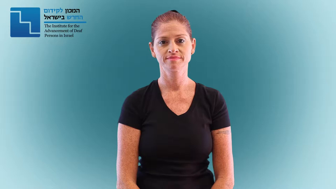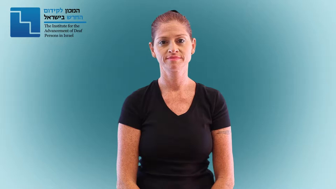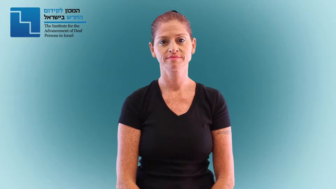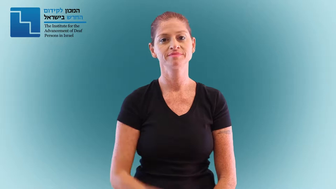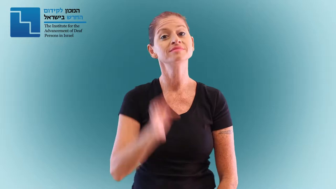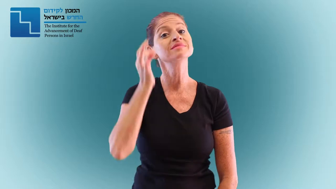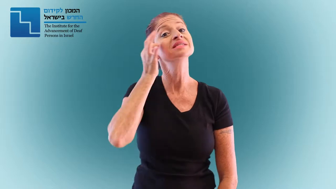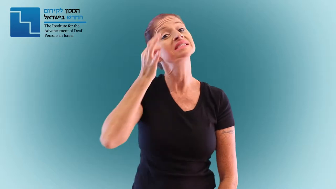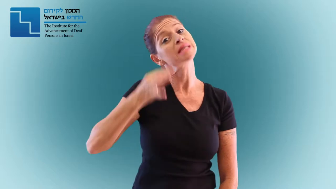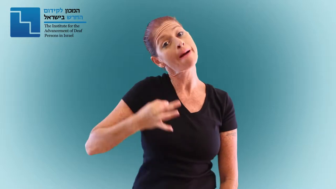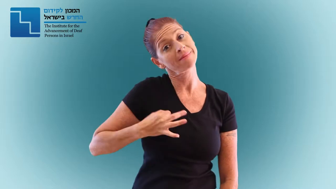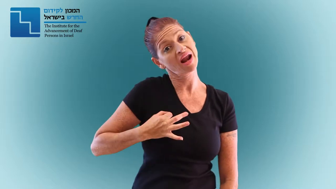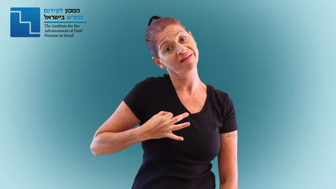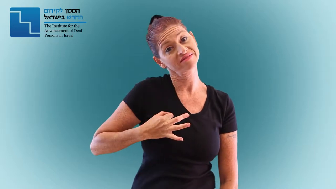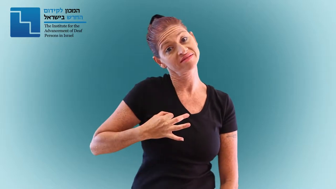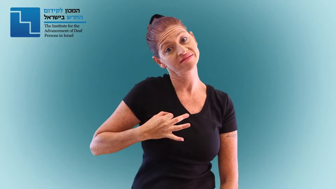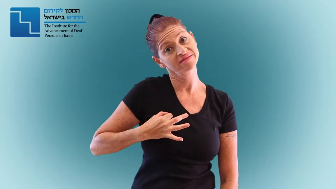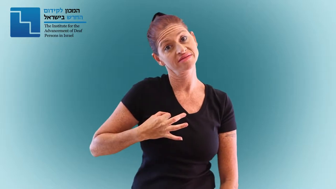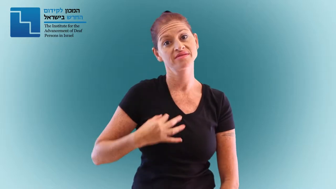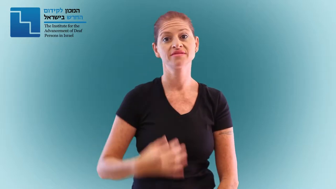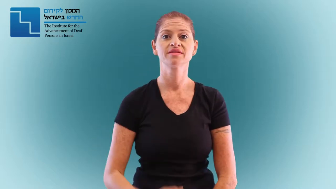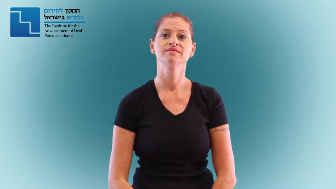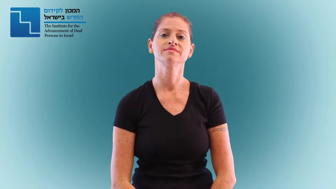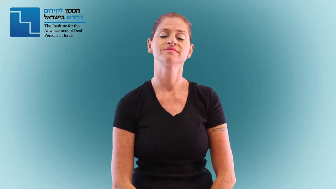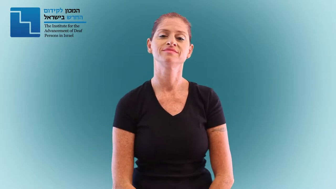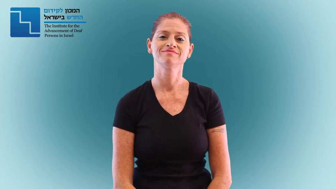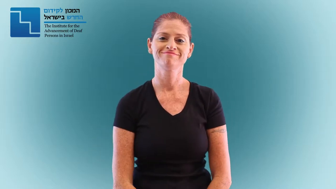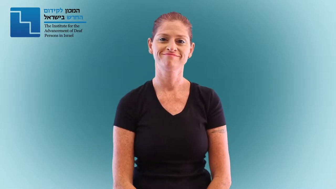לשים לב